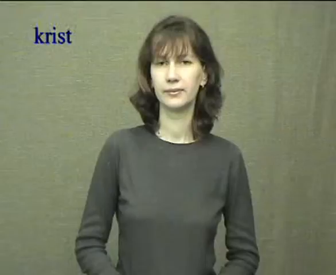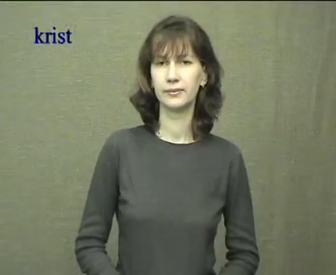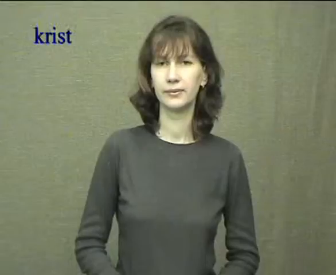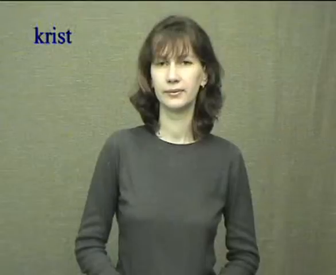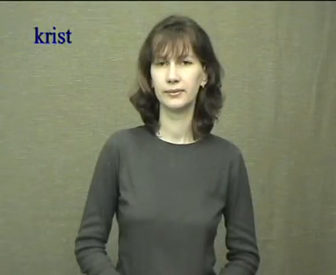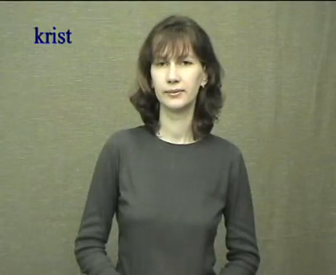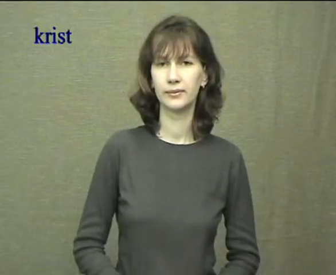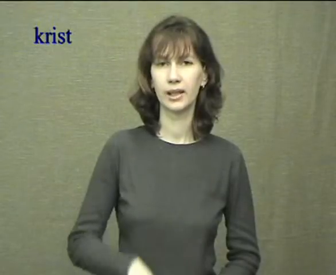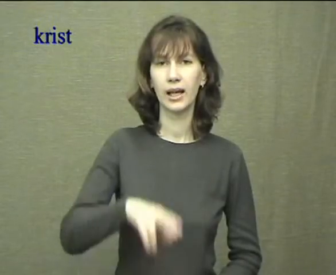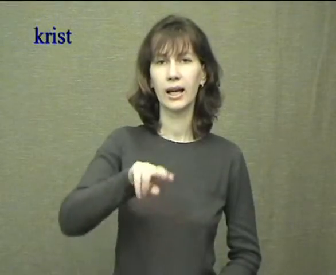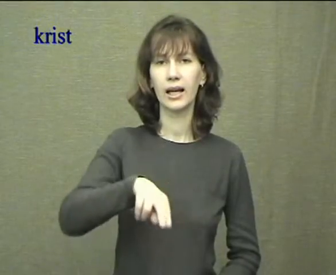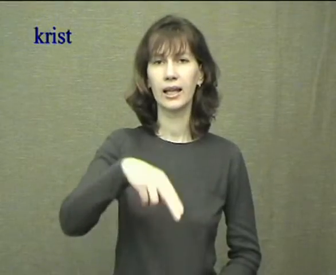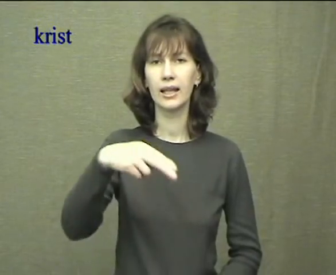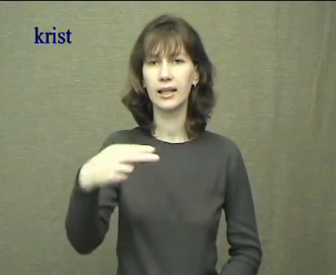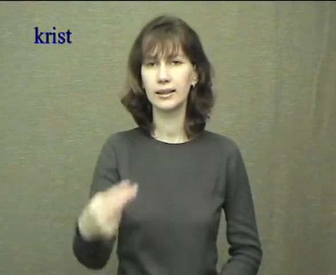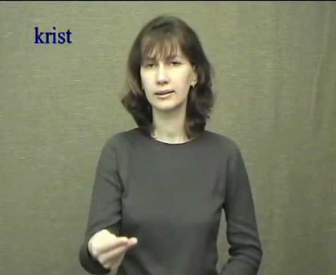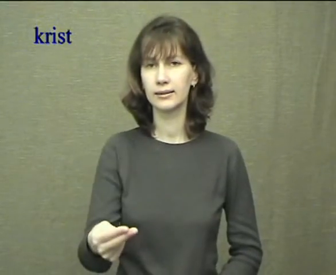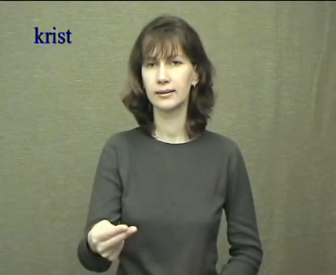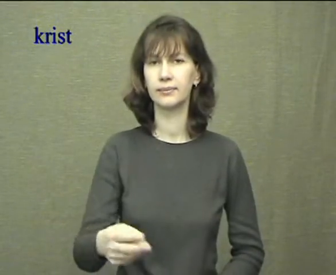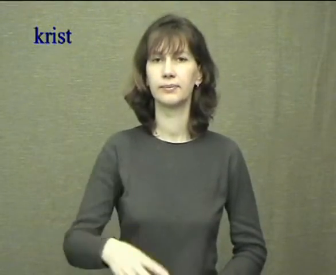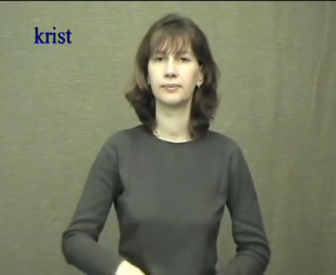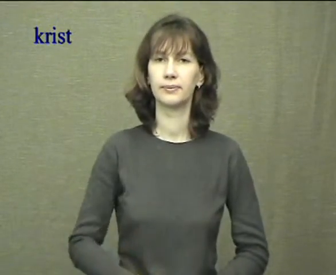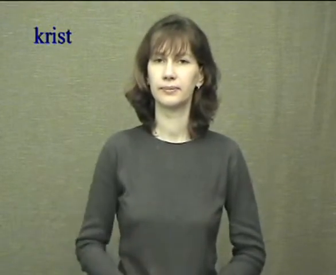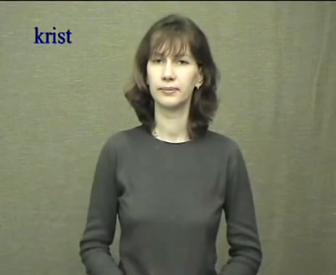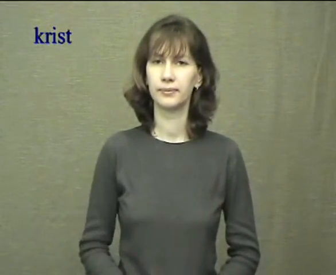krist